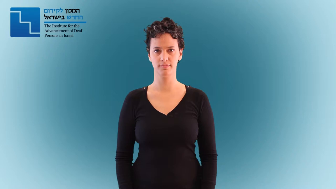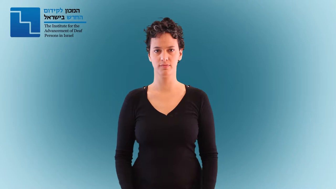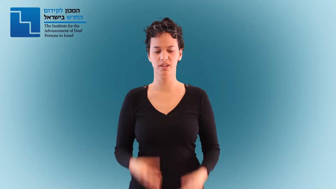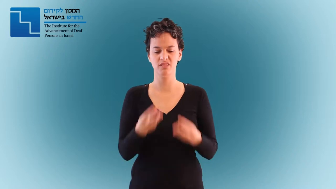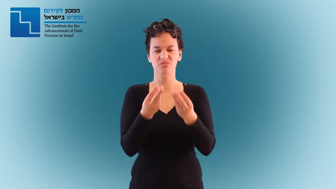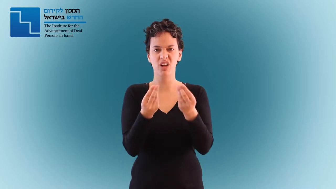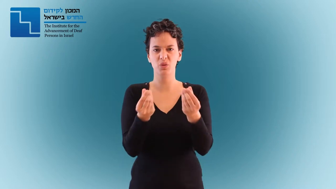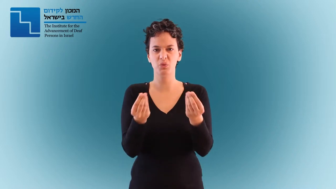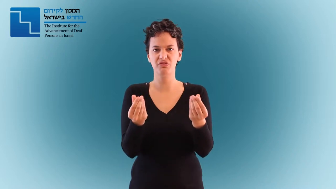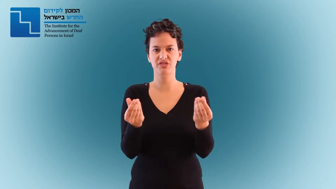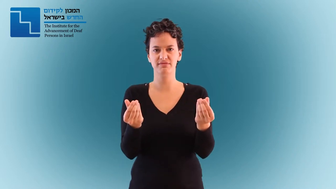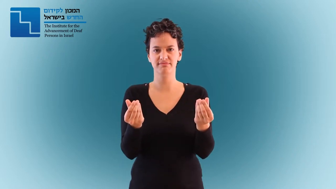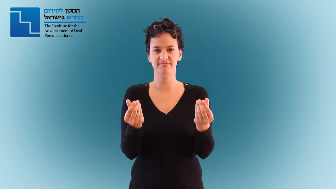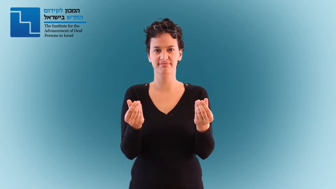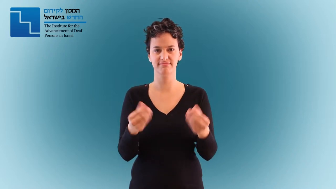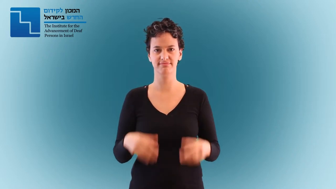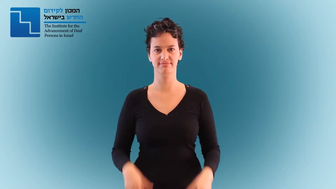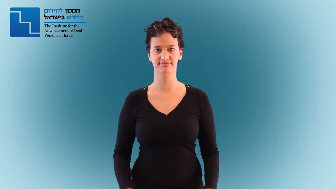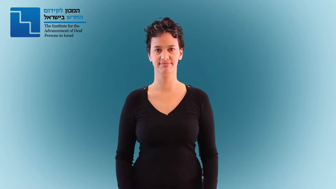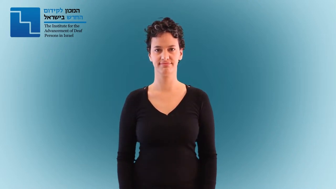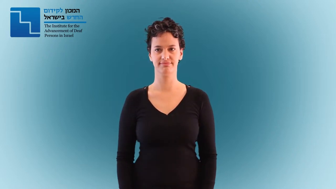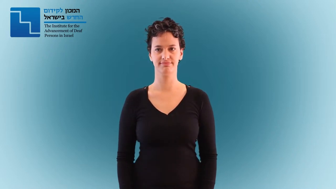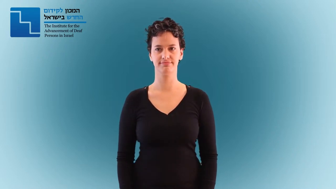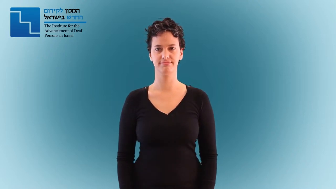רטוב